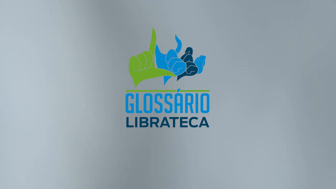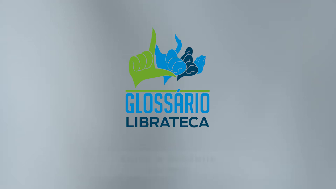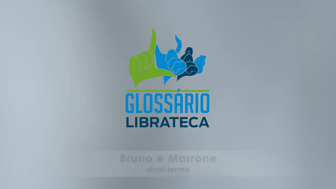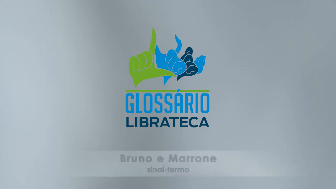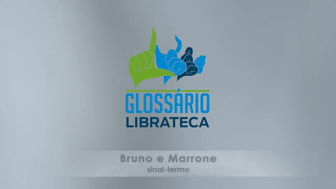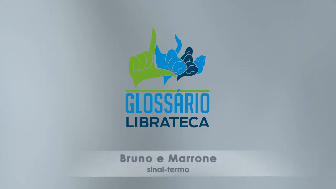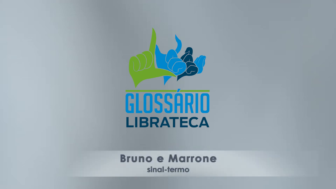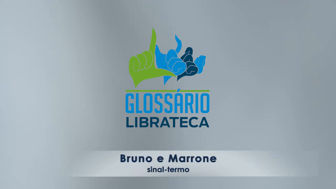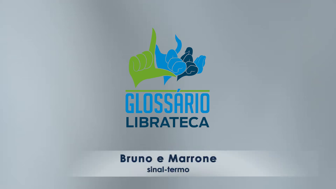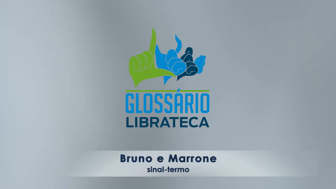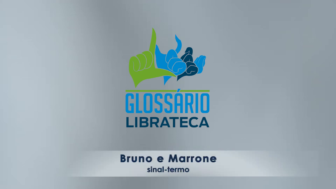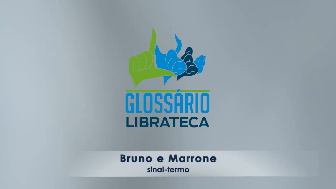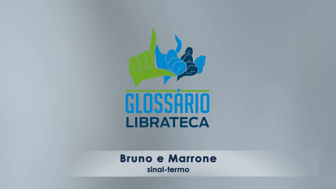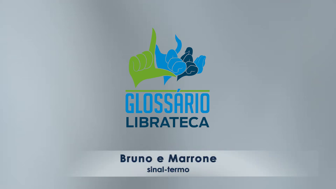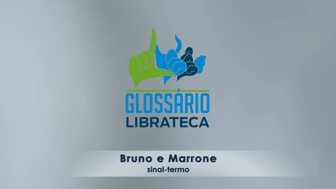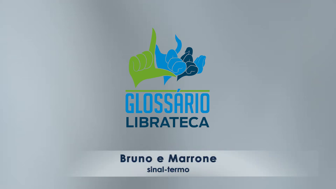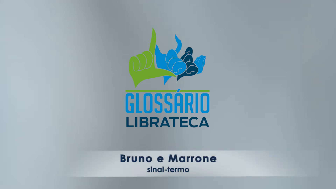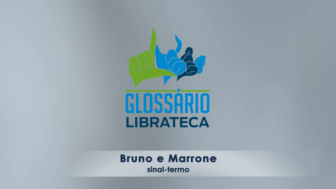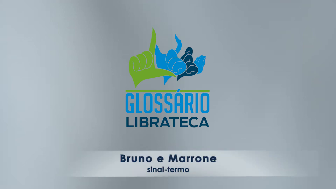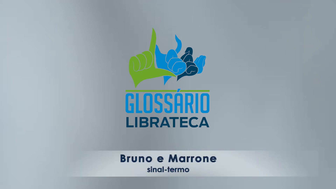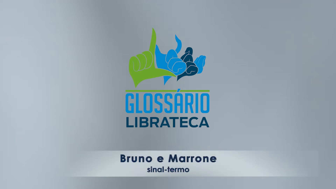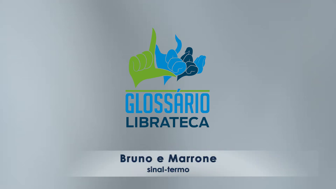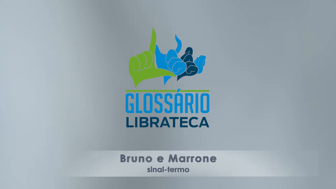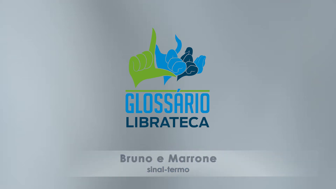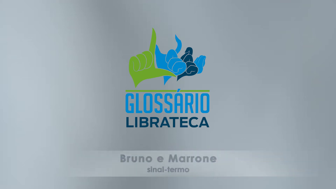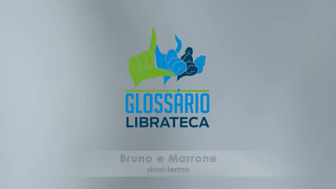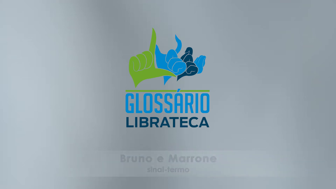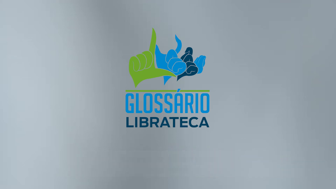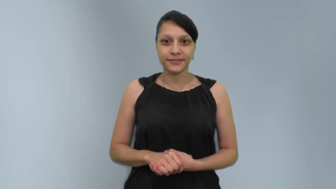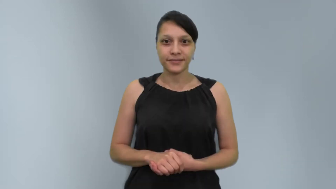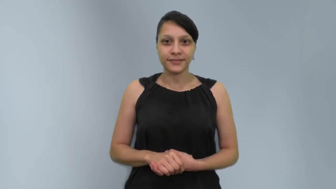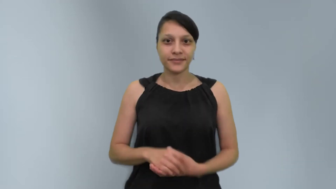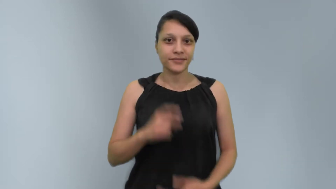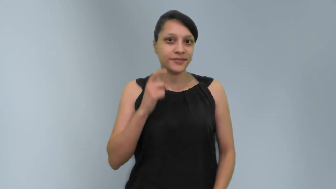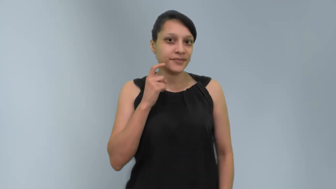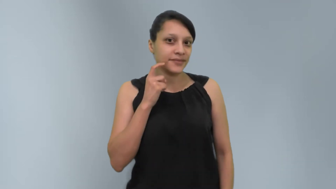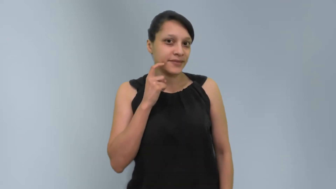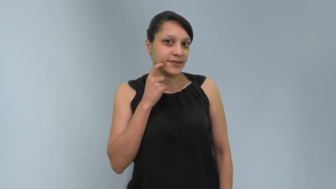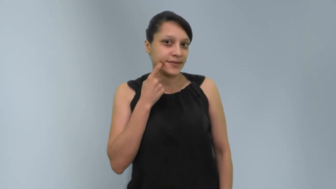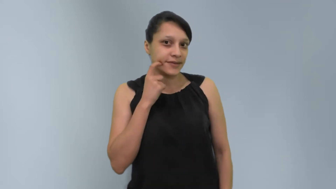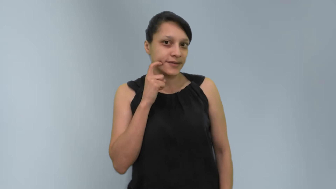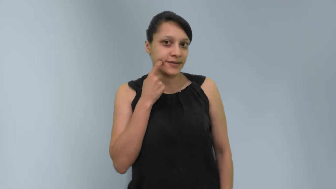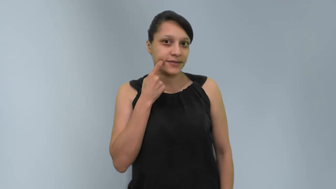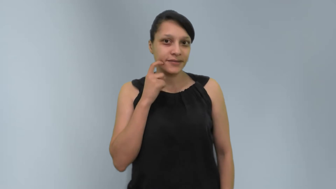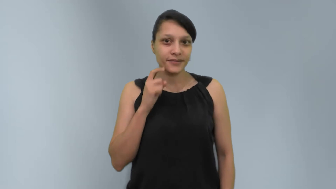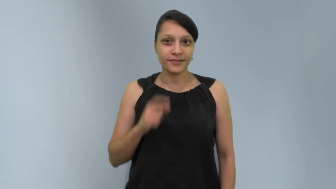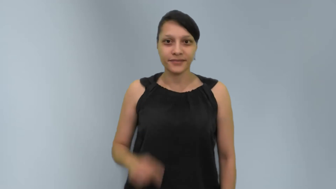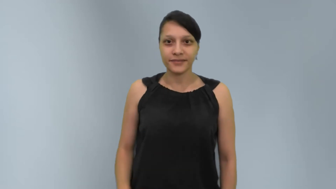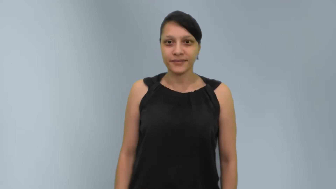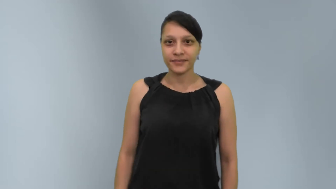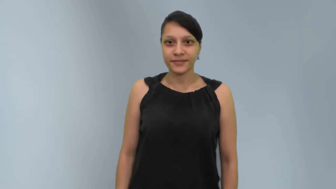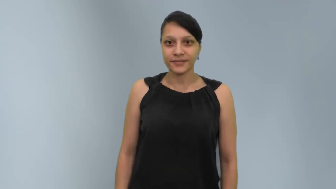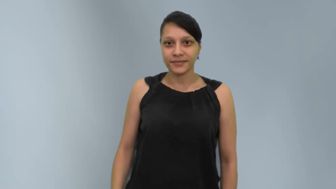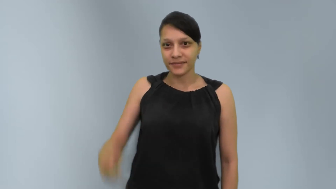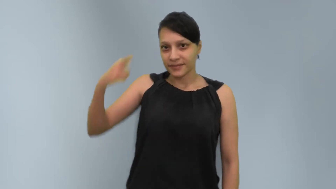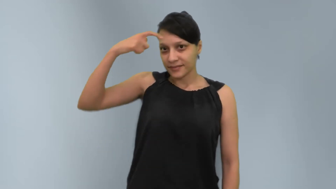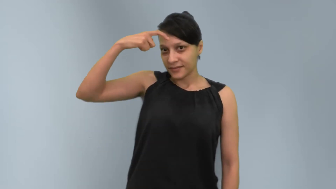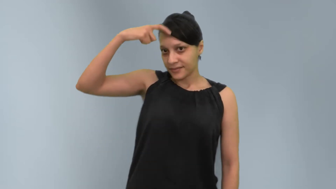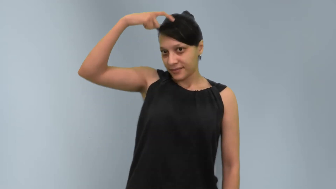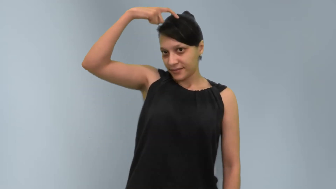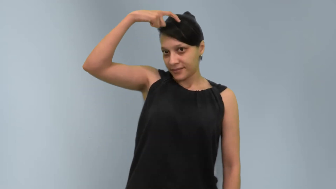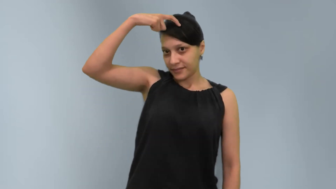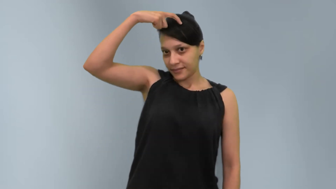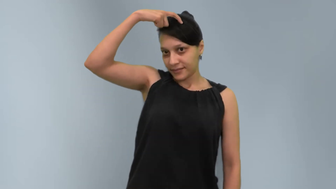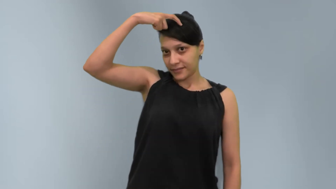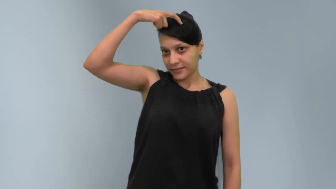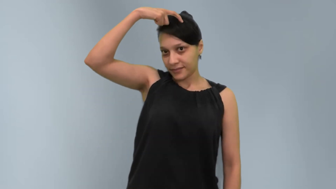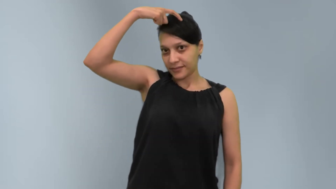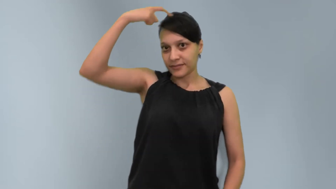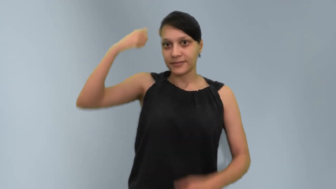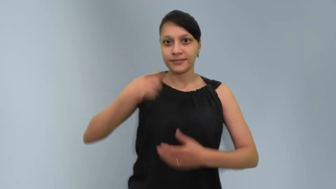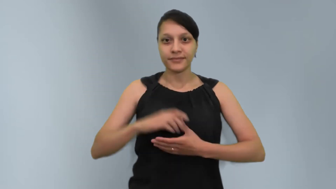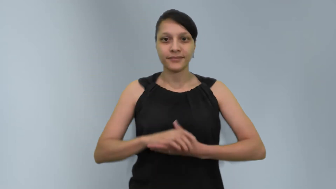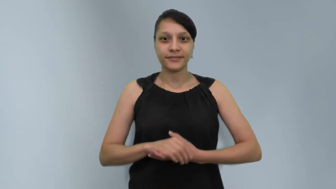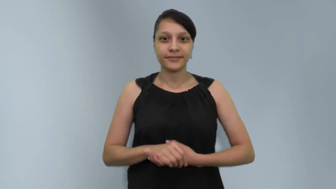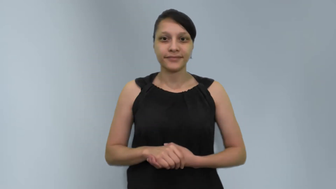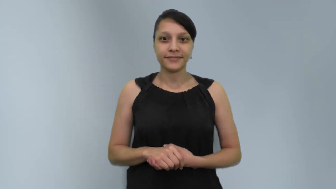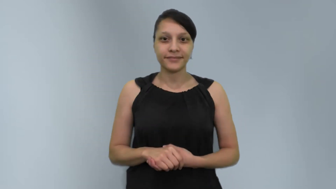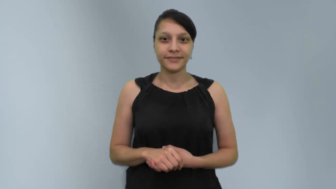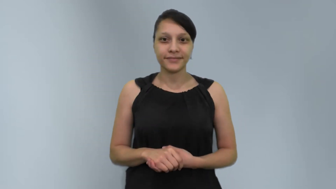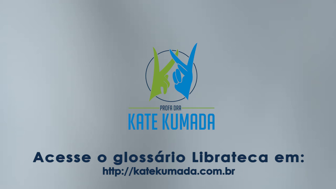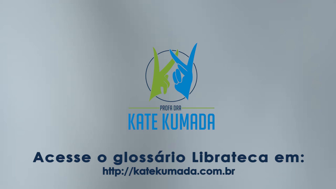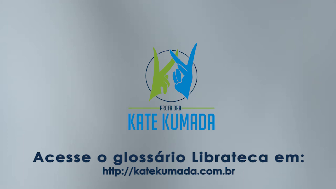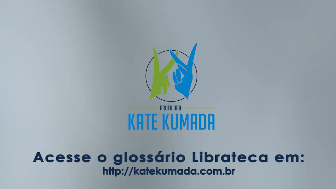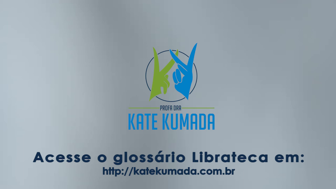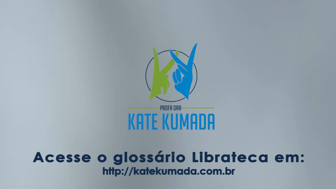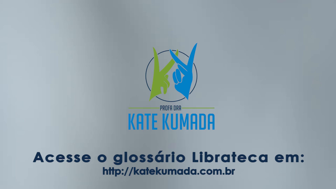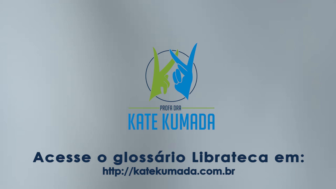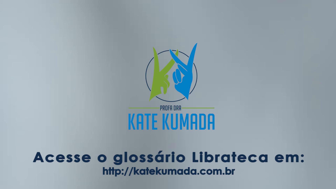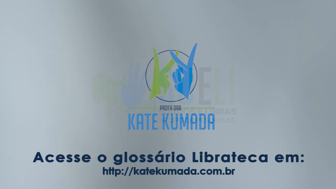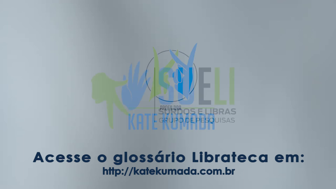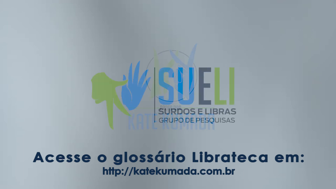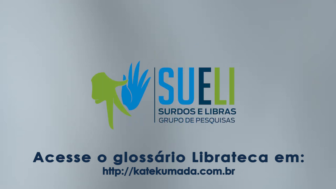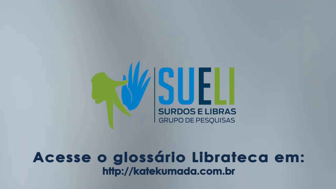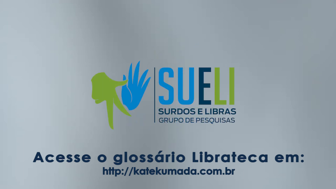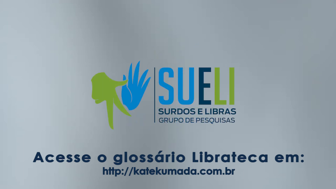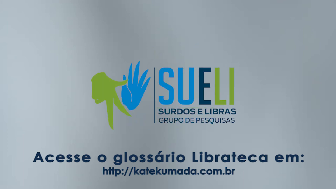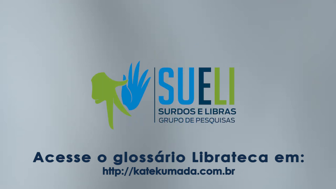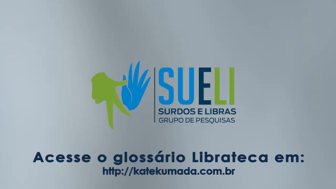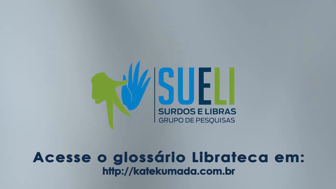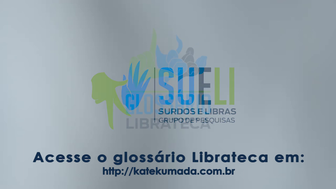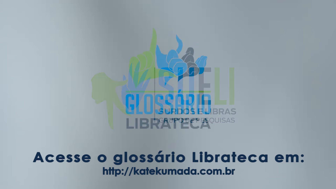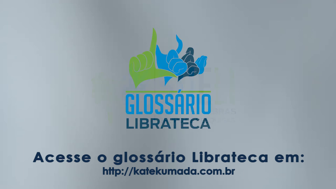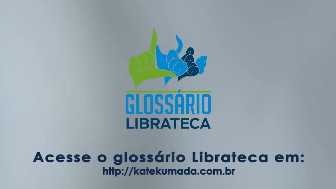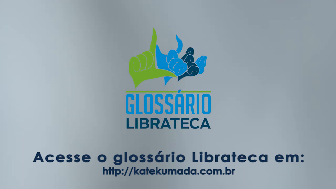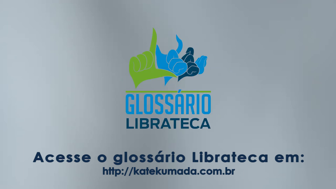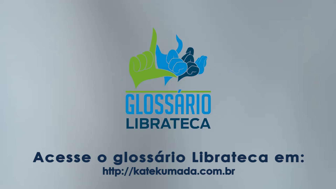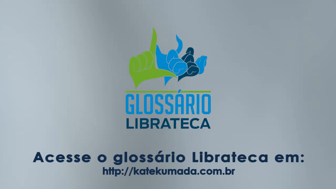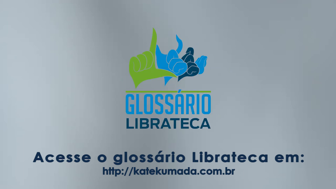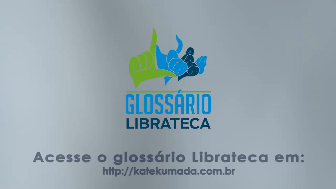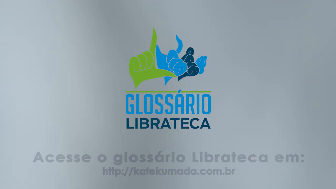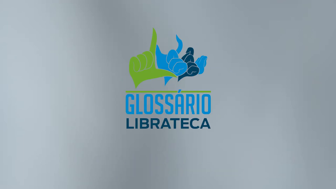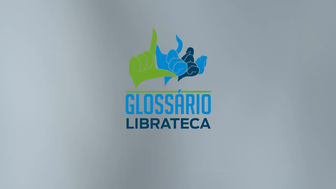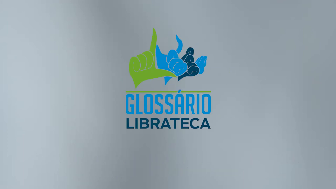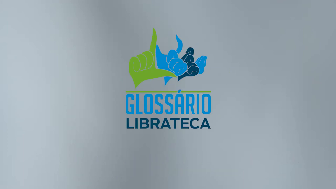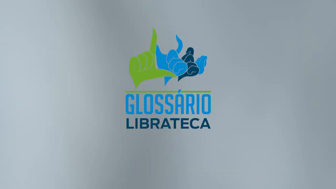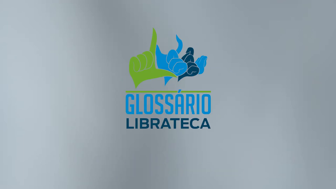Bruno e Marrone